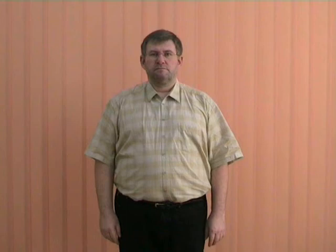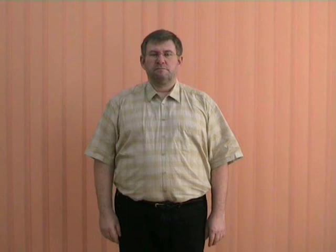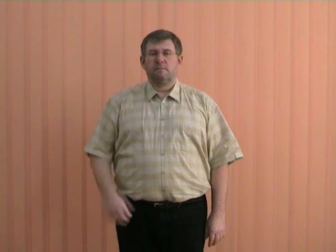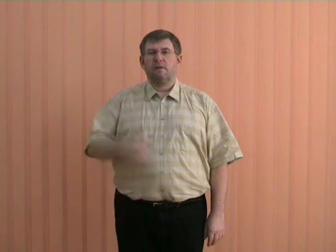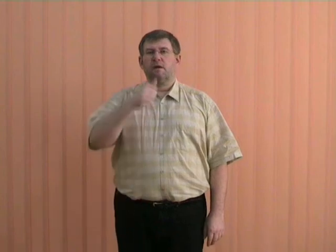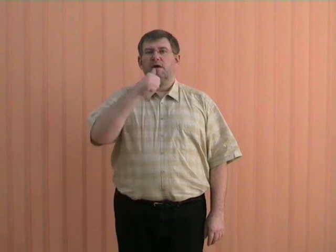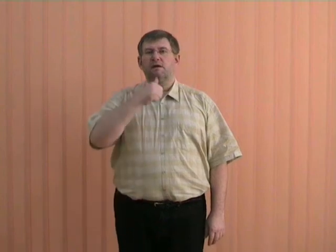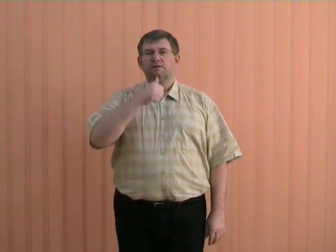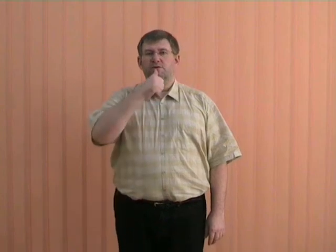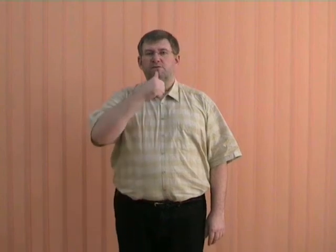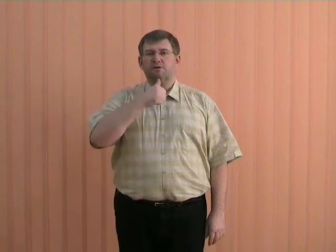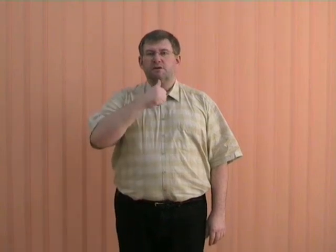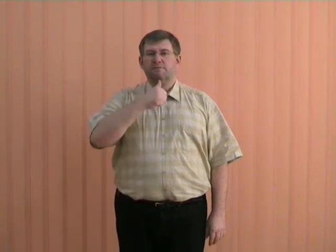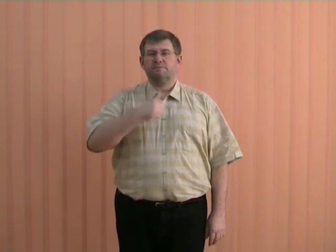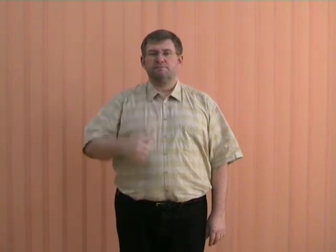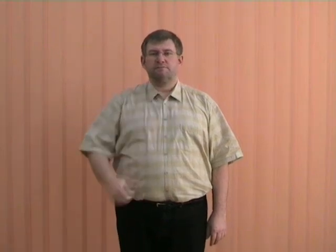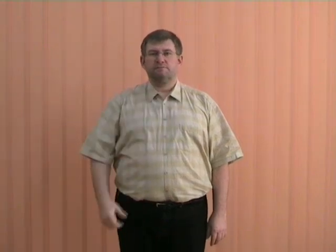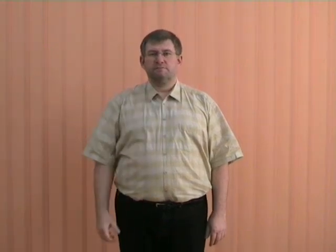Estonia